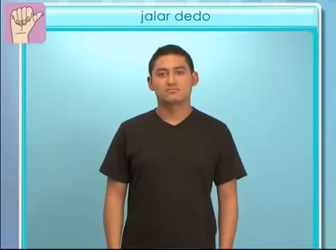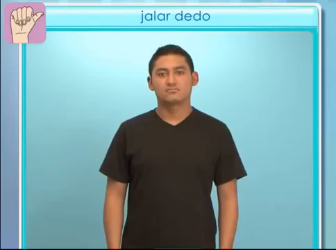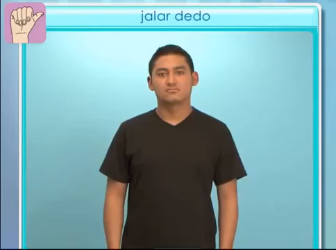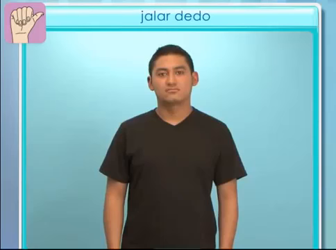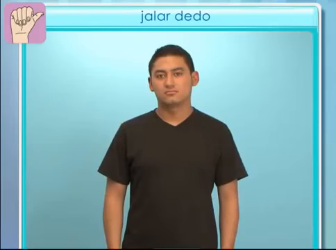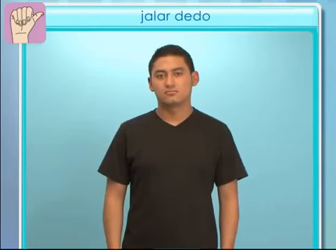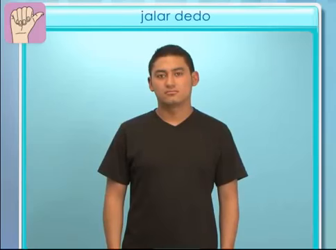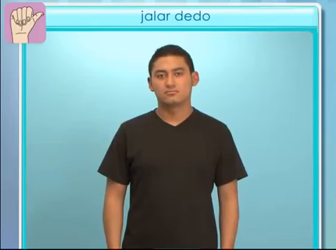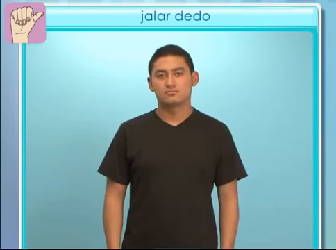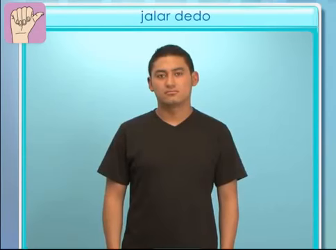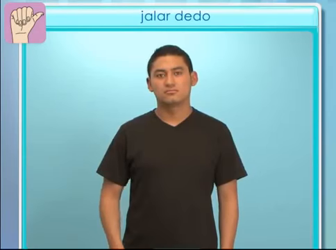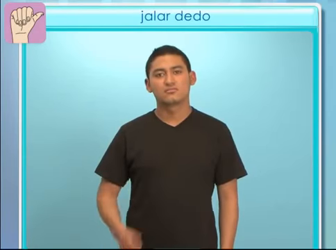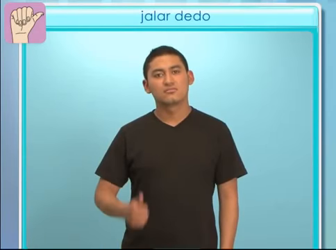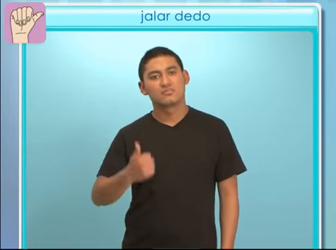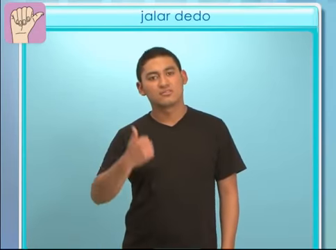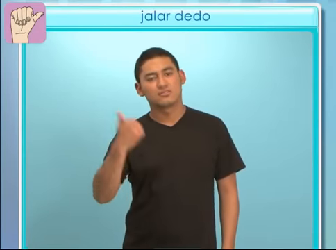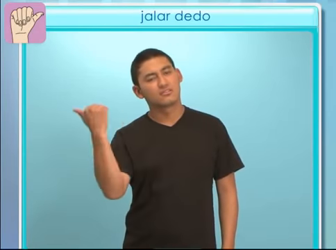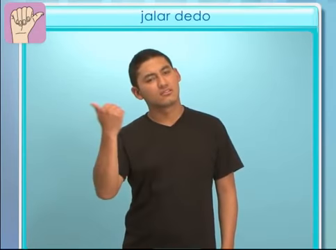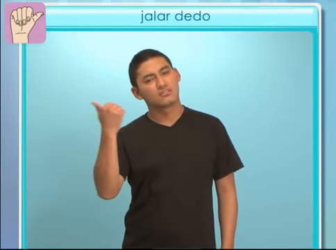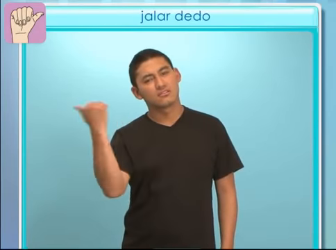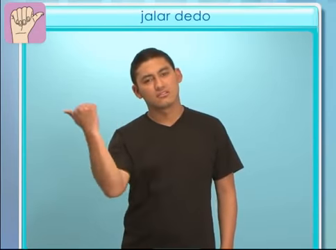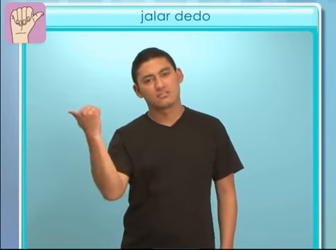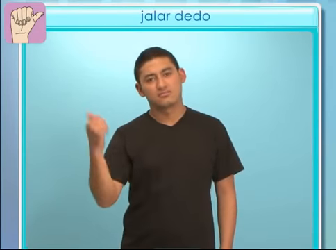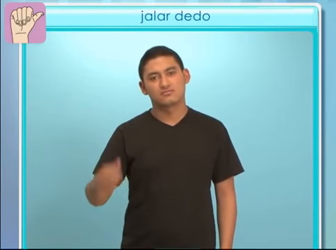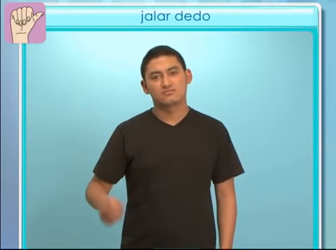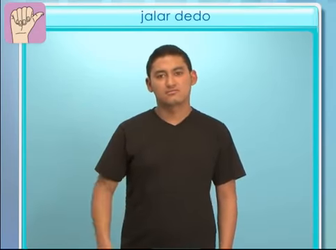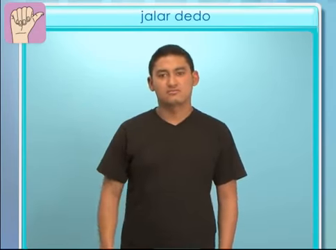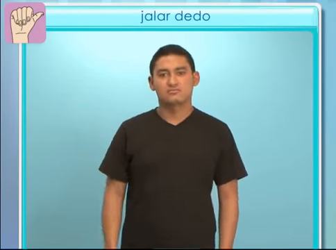JALAR DEDO